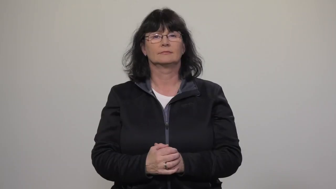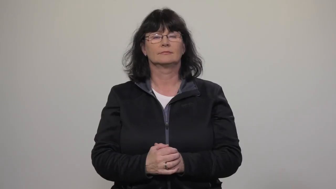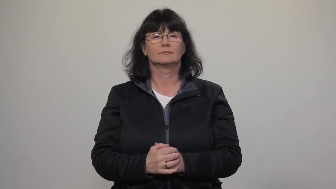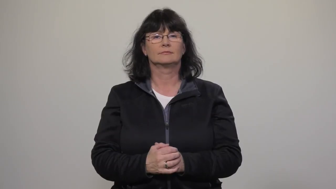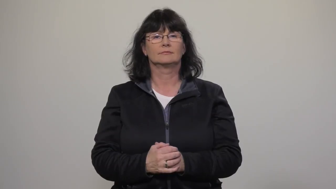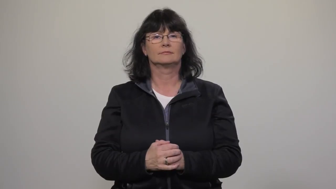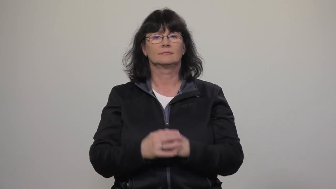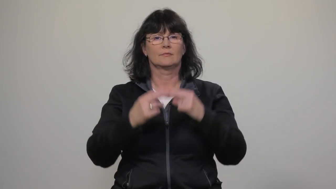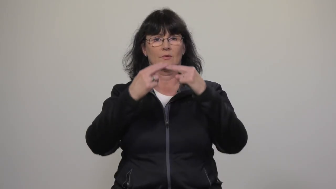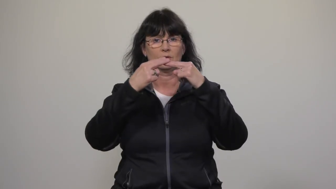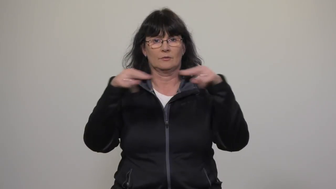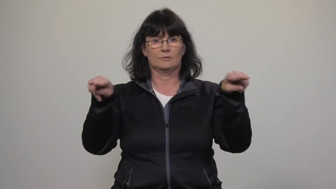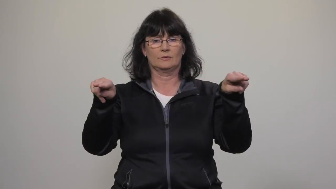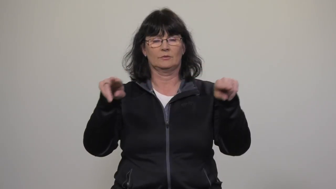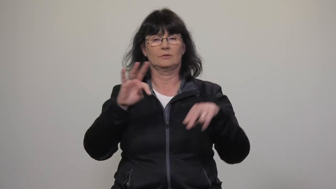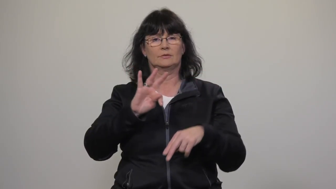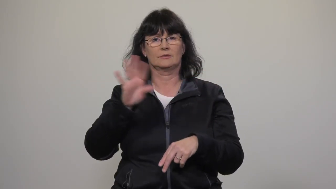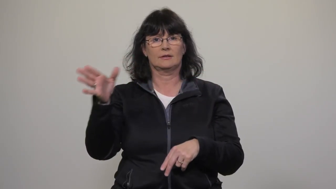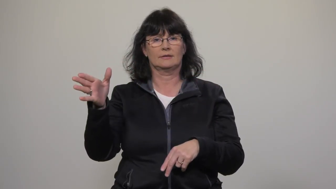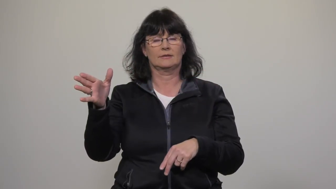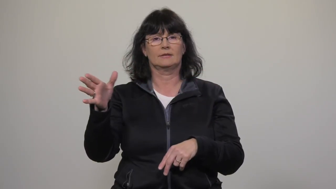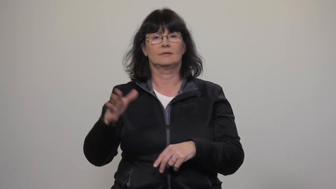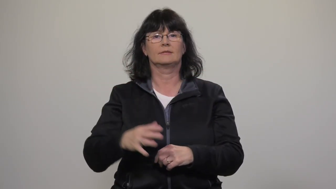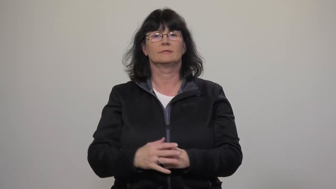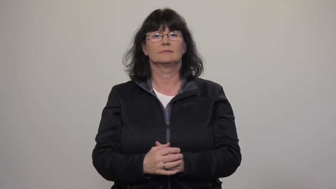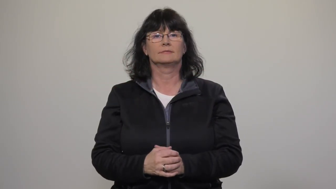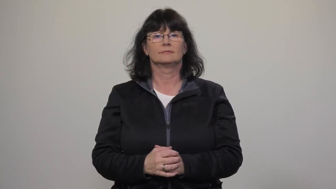Jöfnunartæki